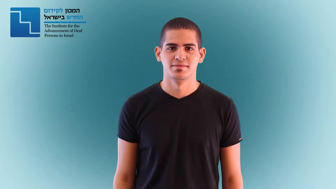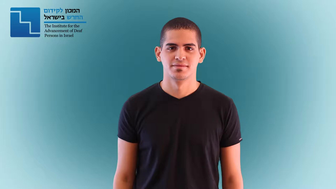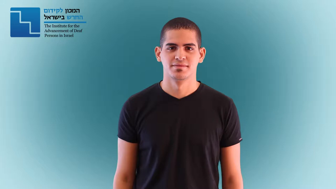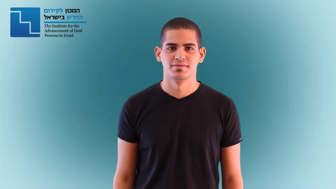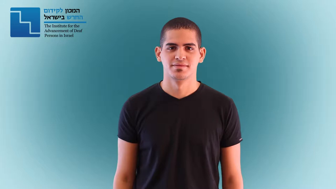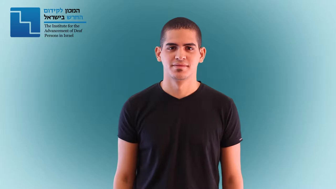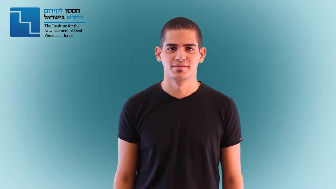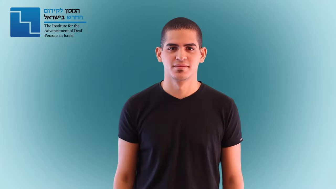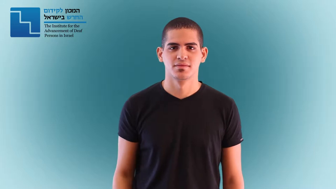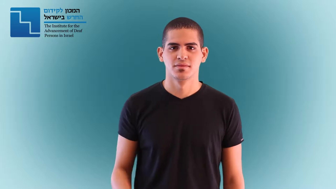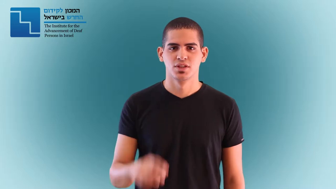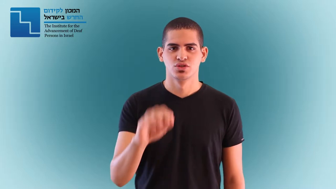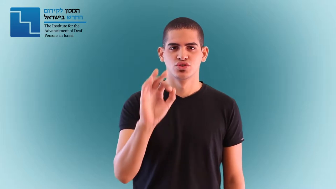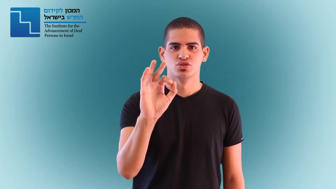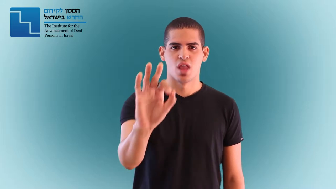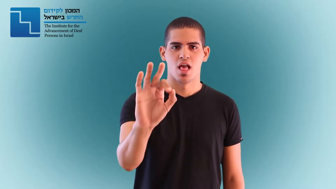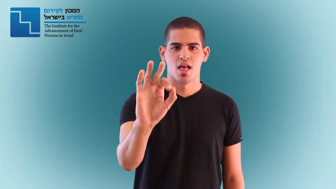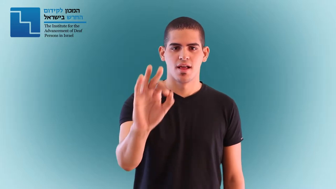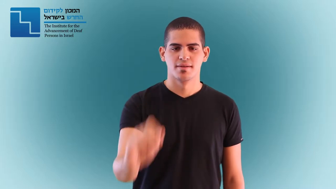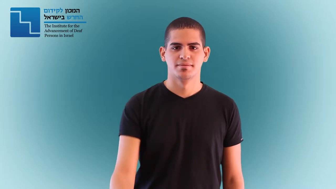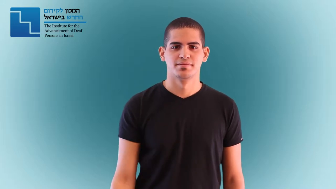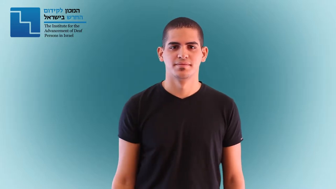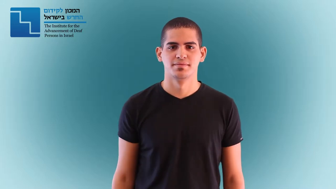שלך